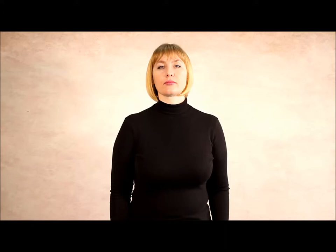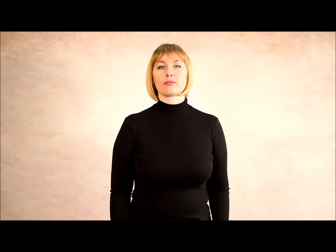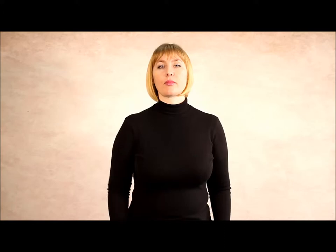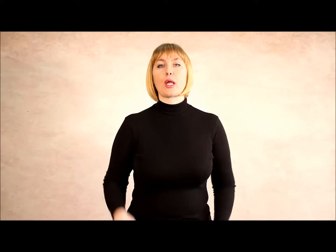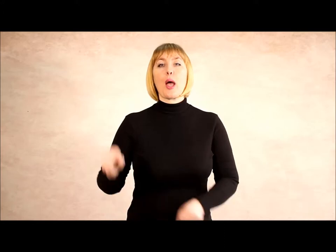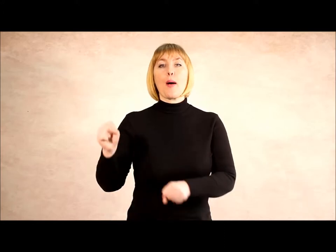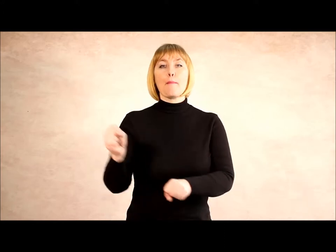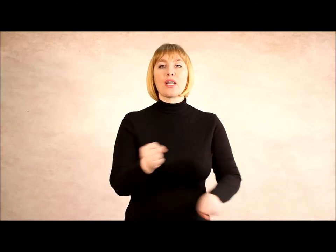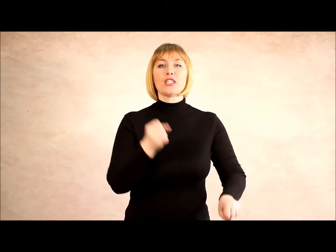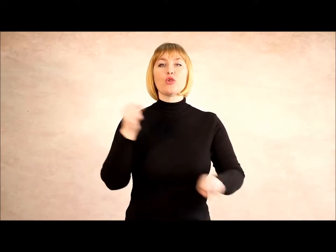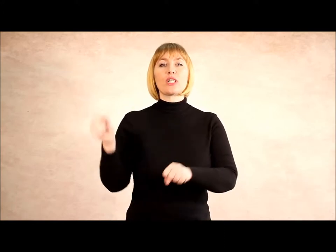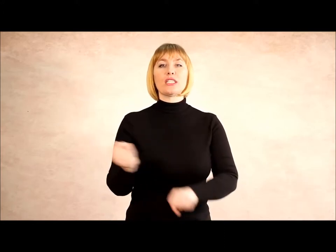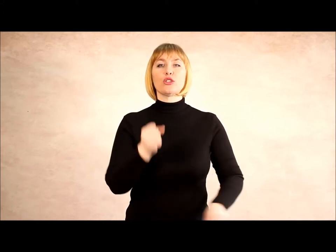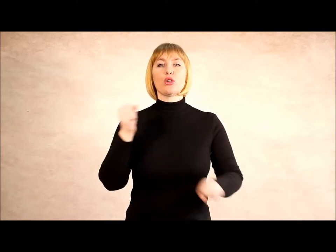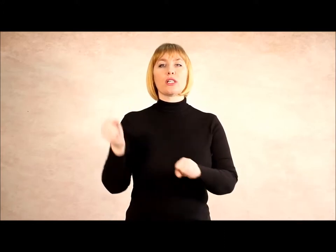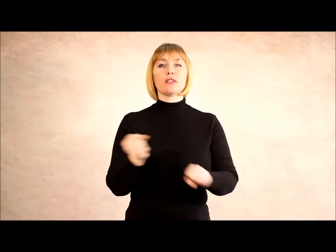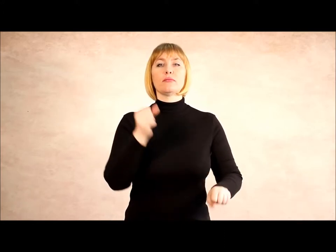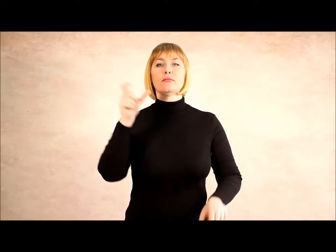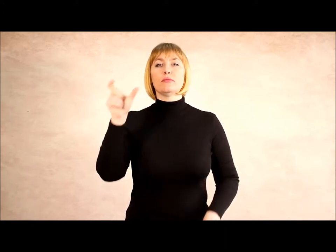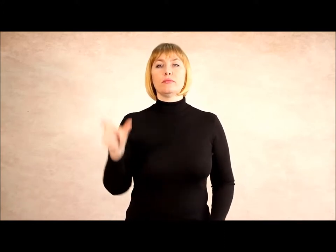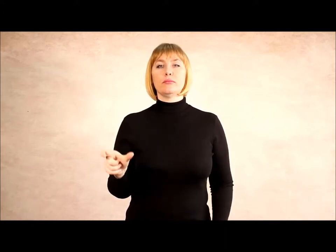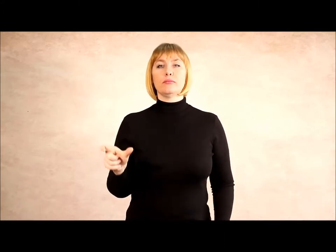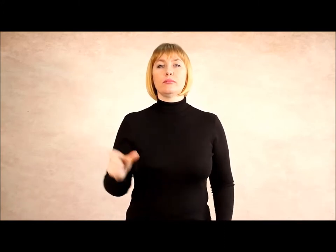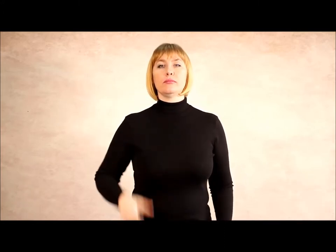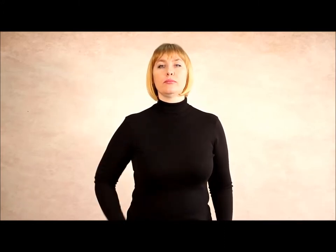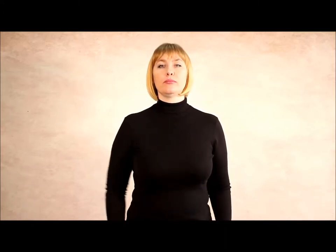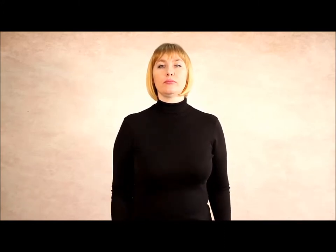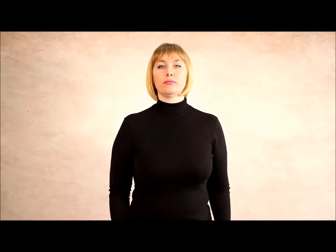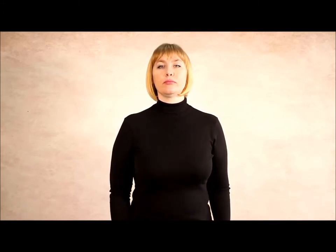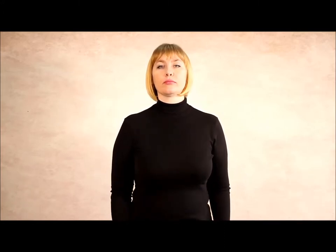Maturator